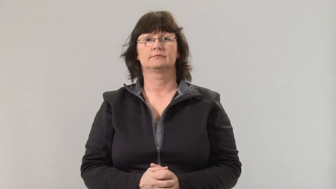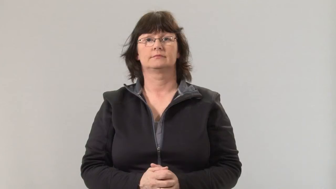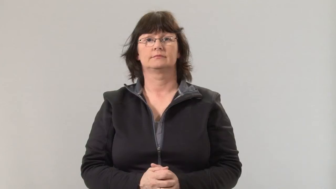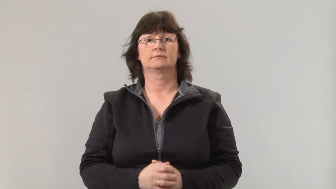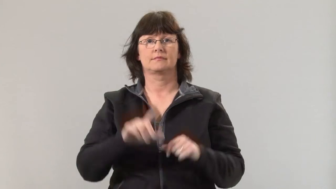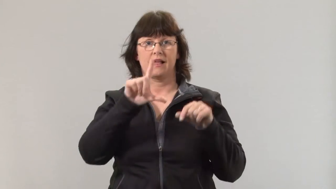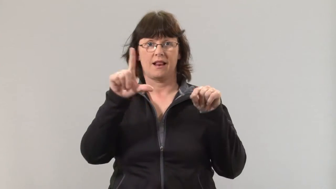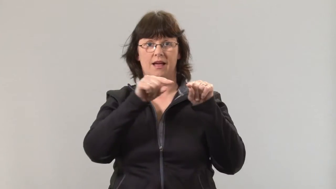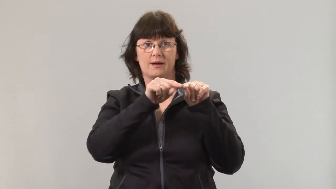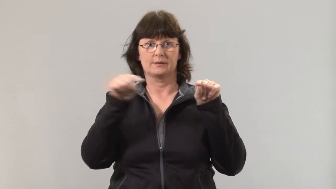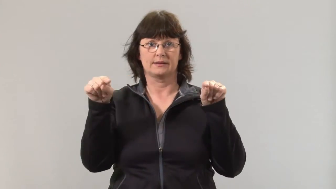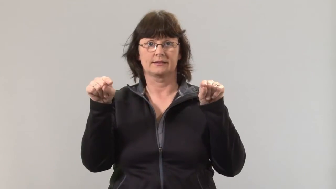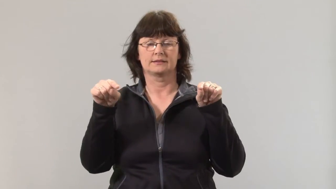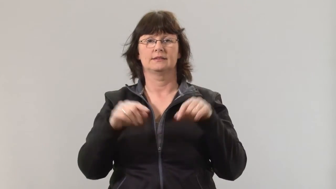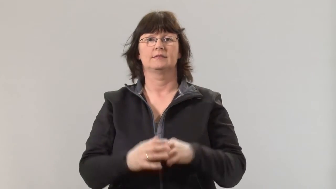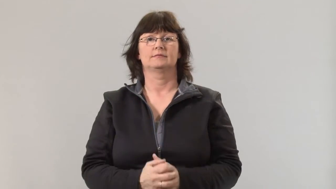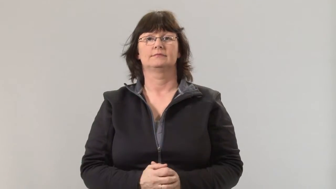Lárétt